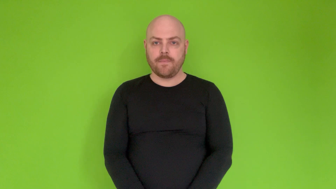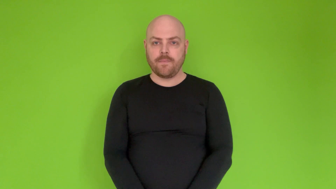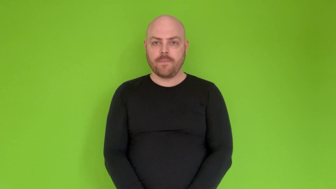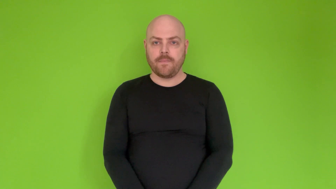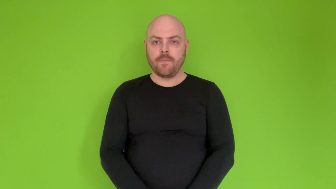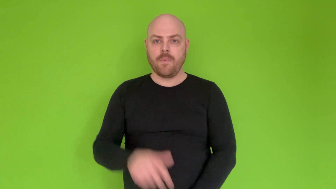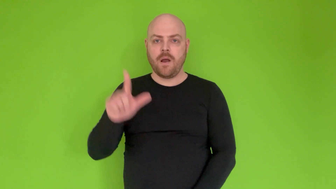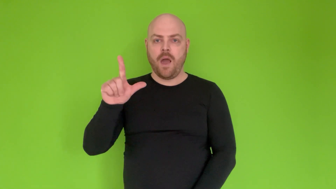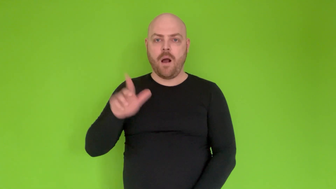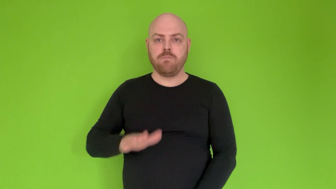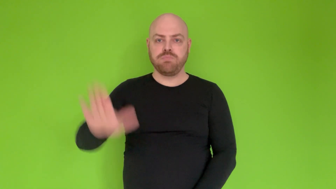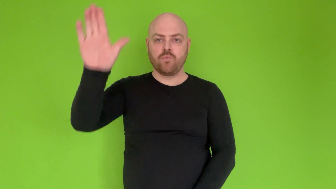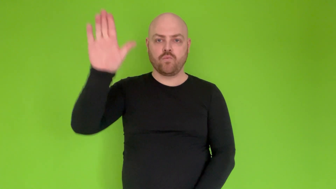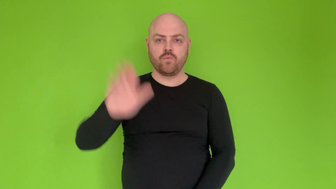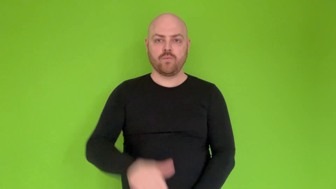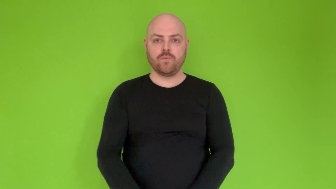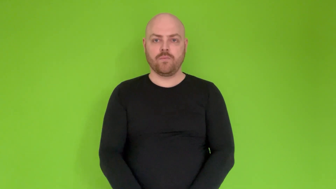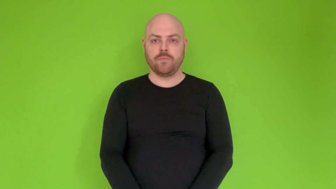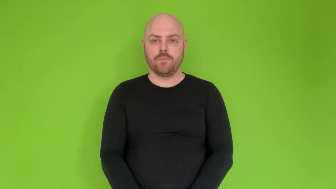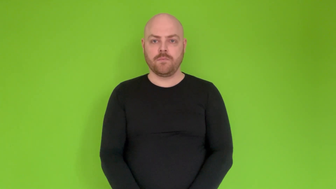Limbourg